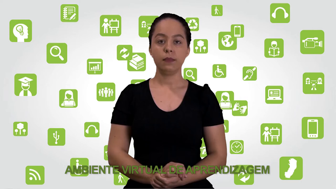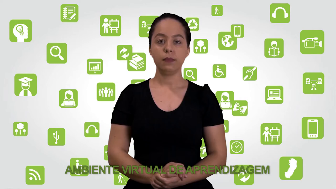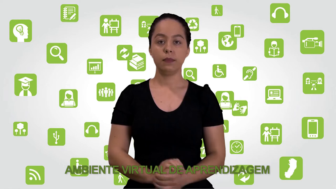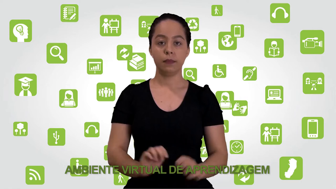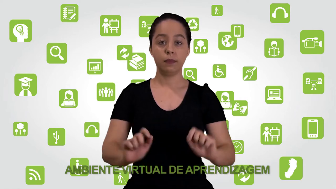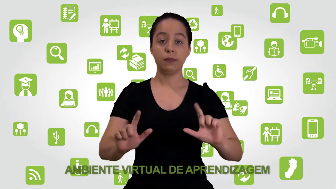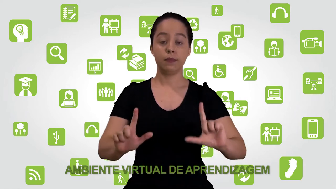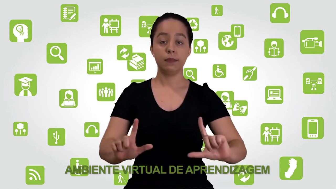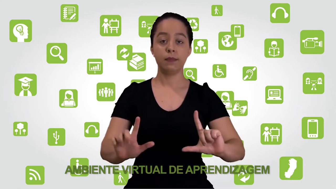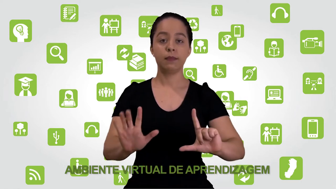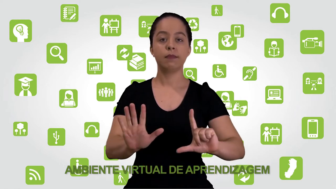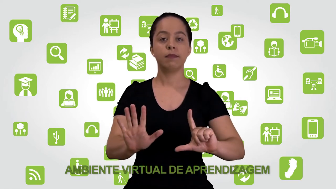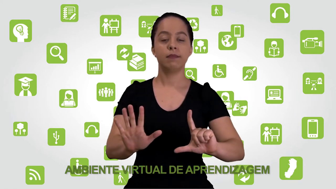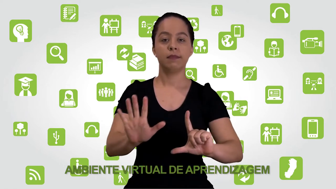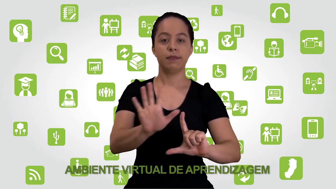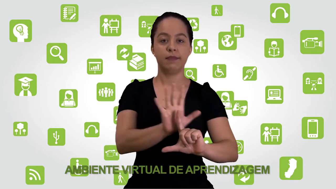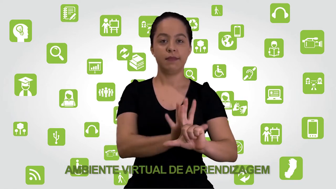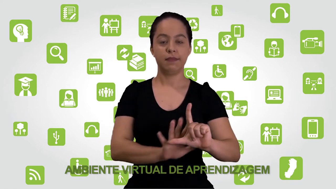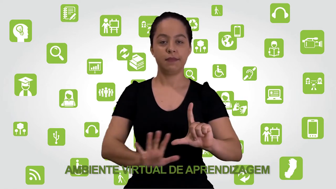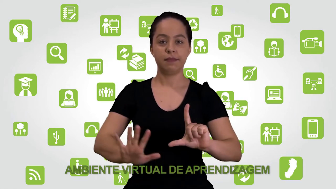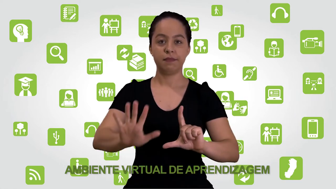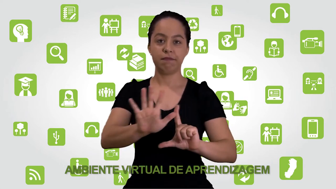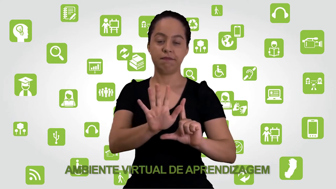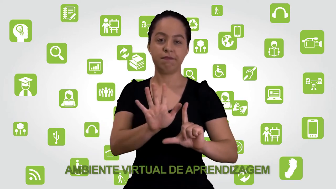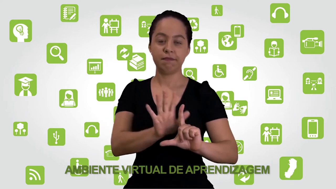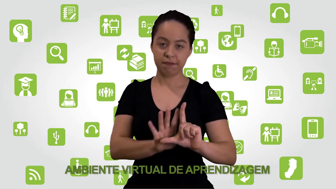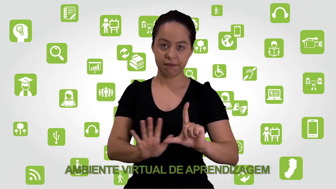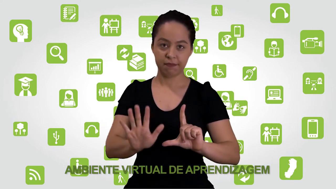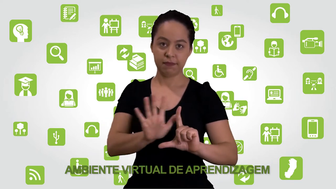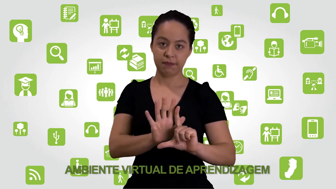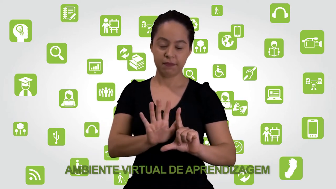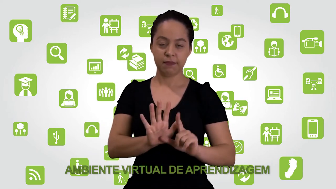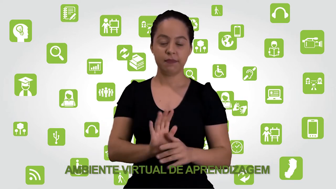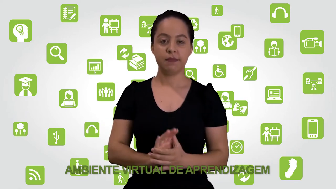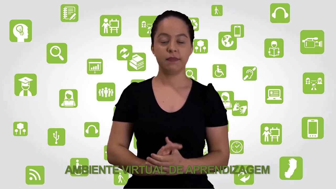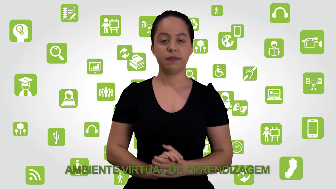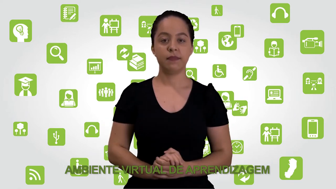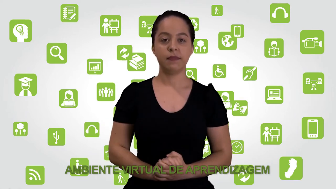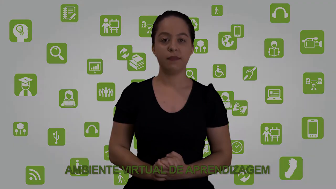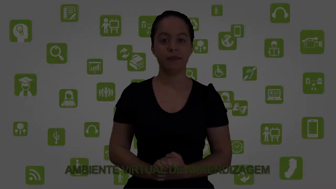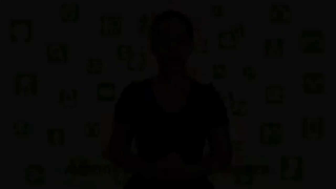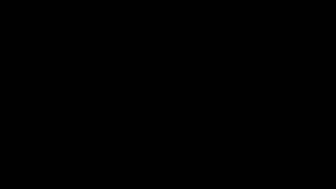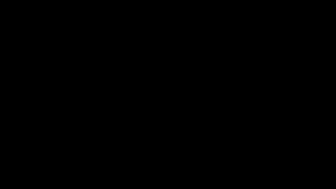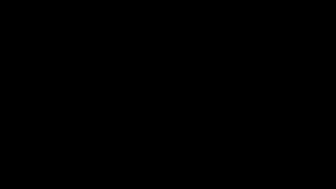Ambiente Virtual de Aprendizagem